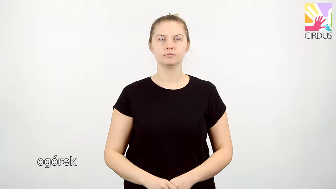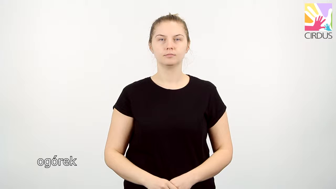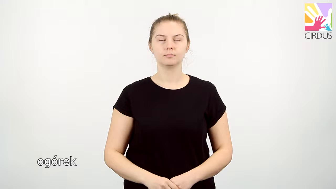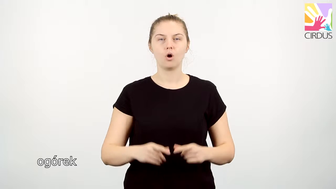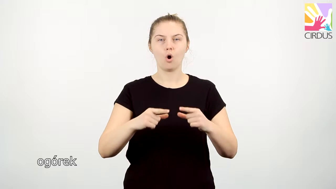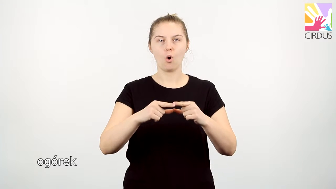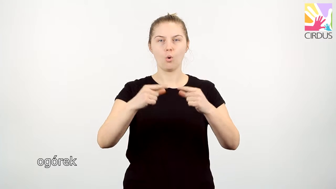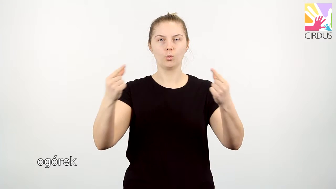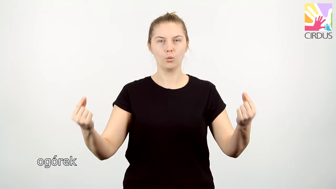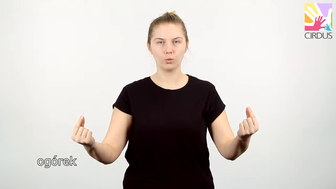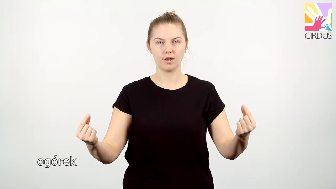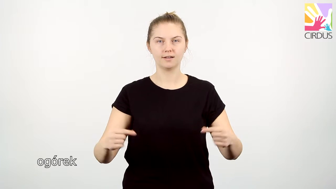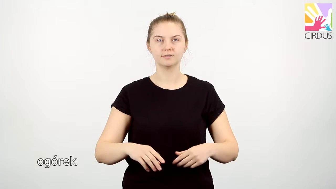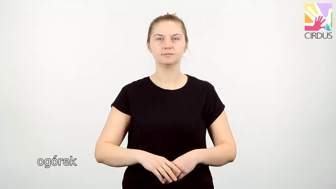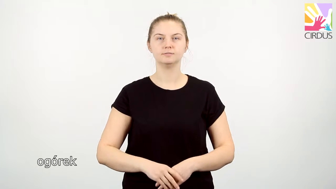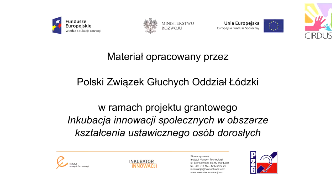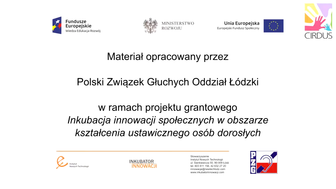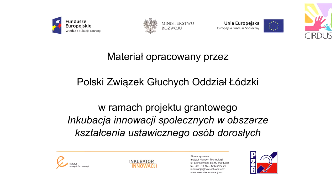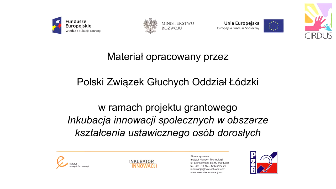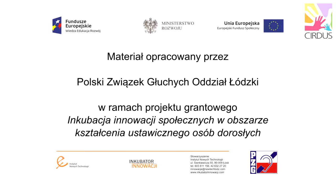ogórek